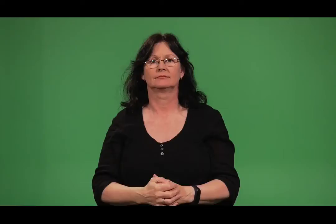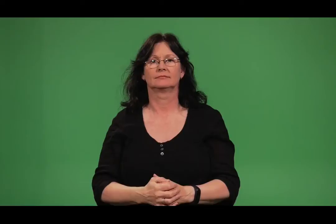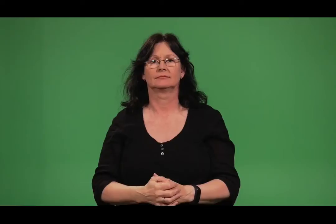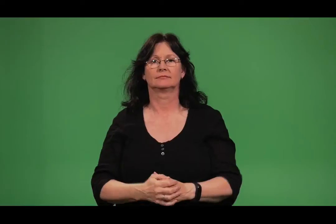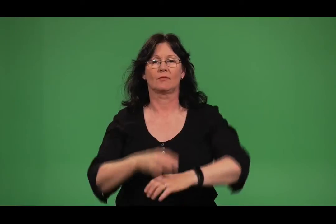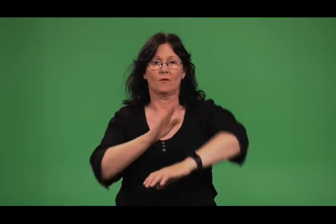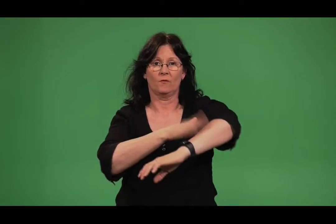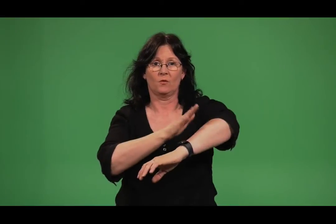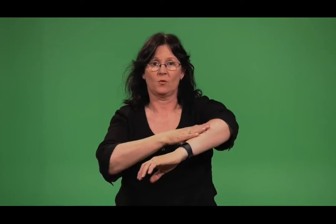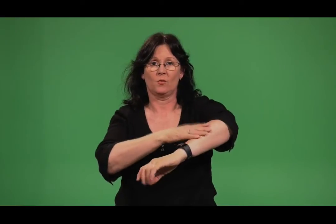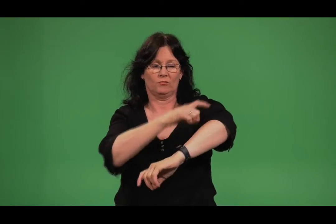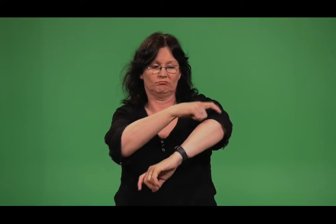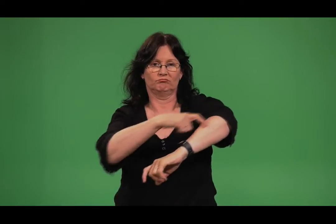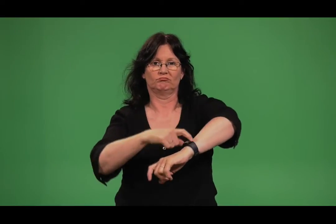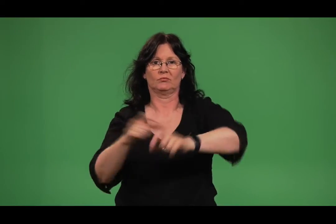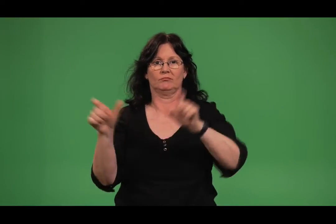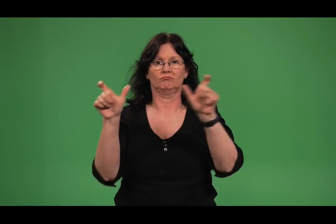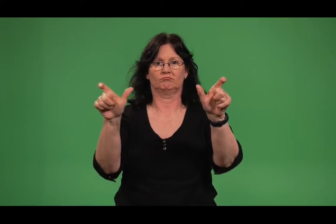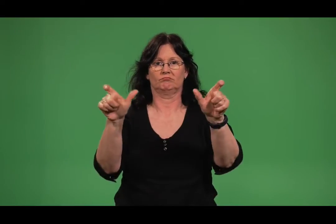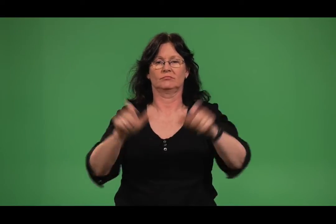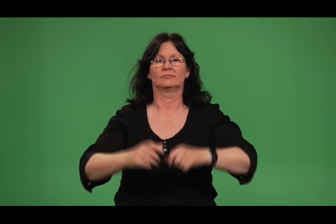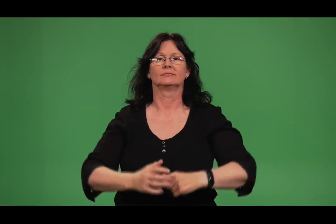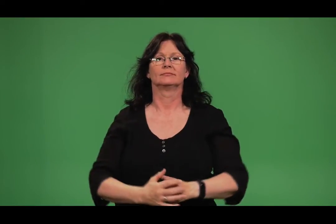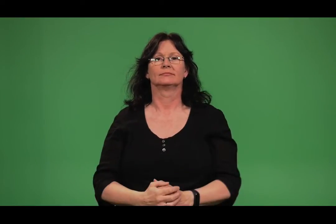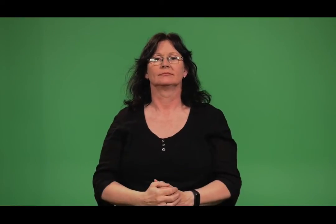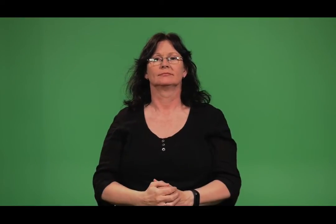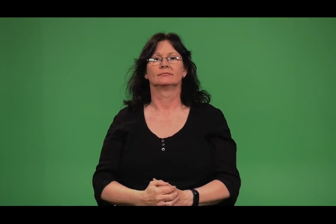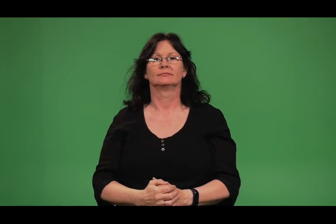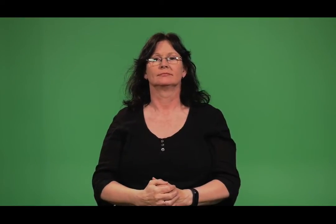Legghlífar